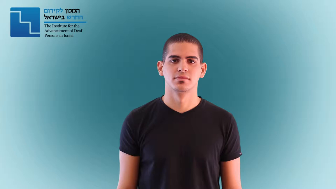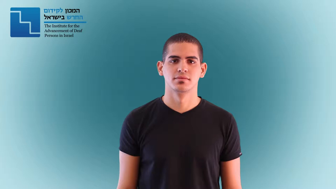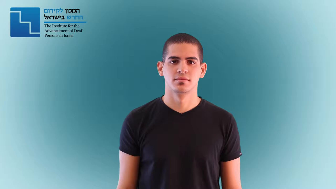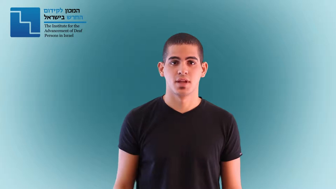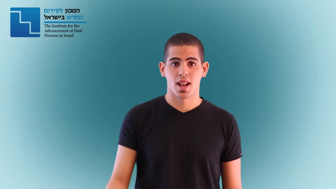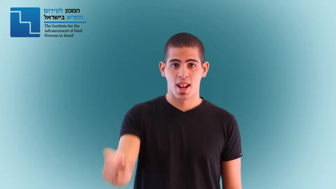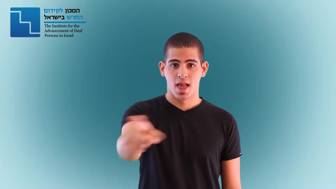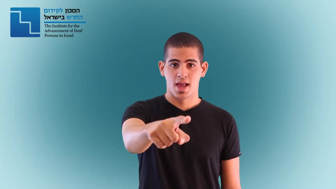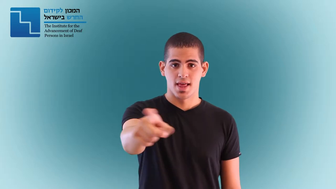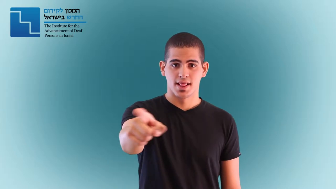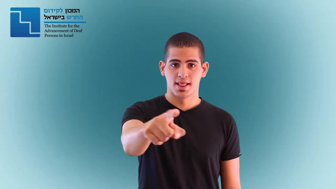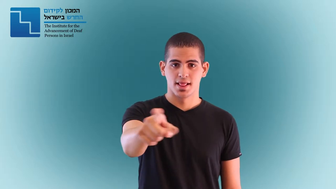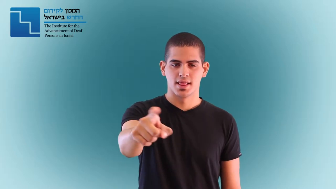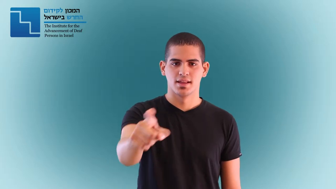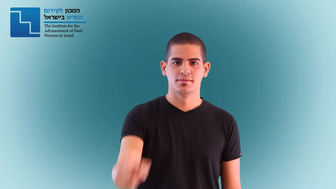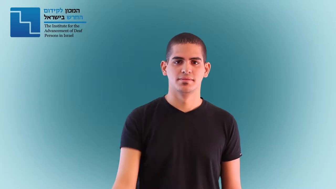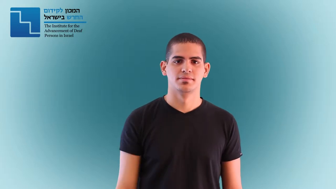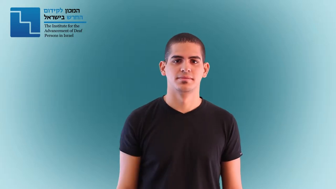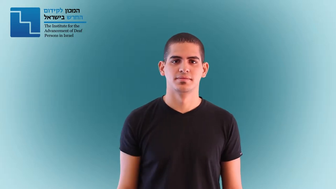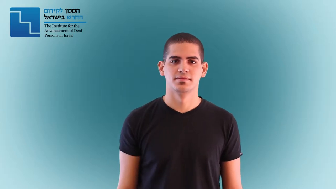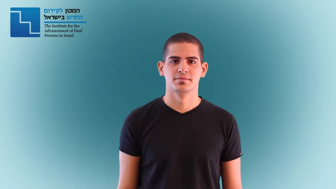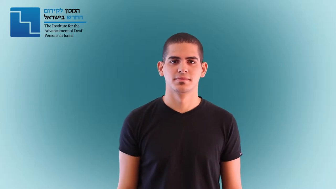לכן